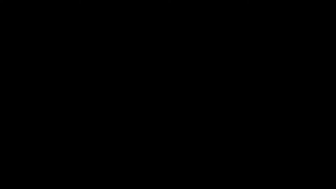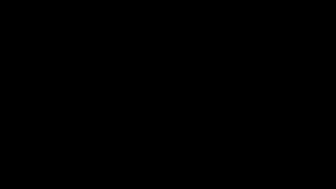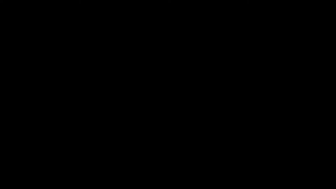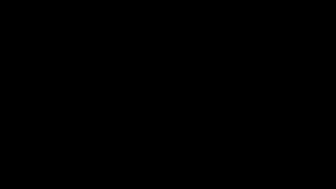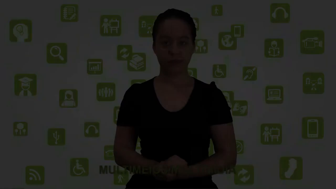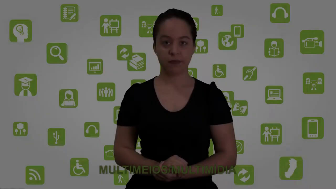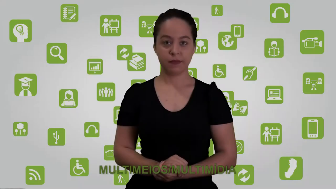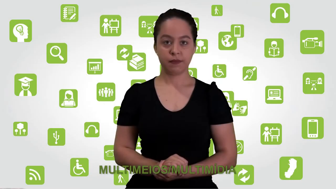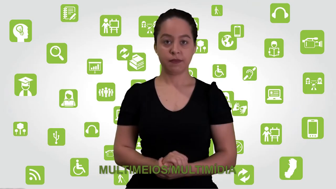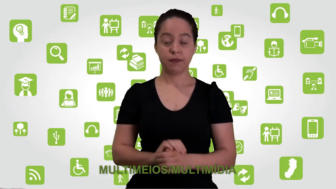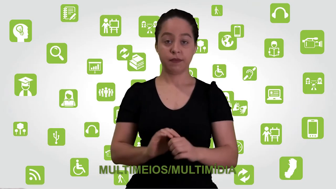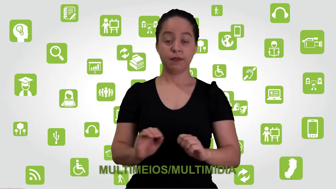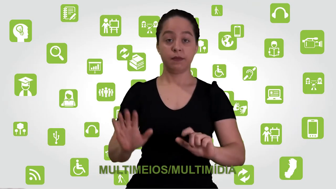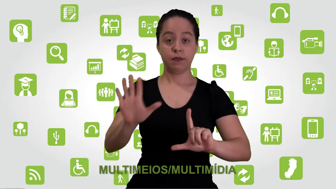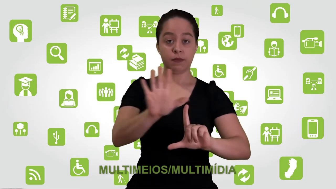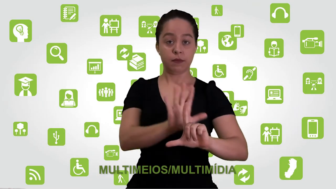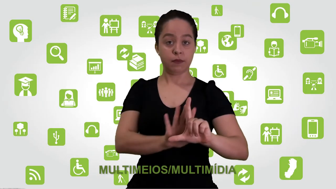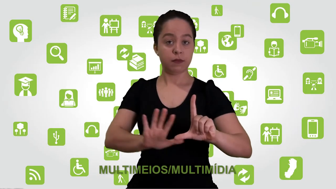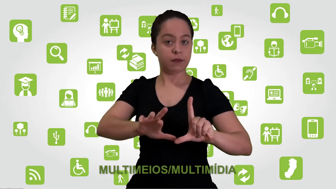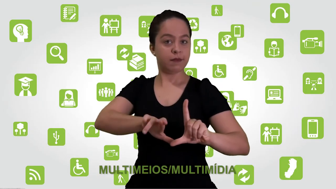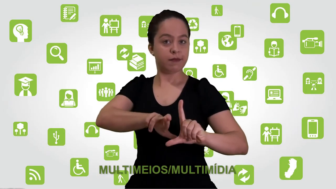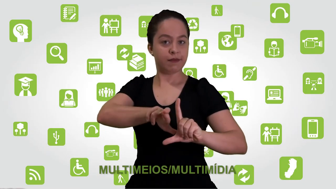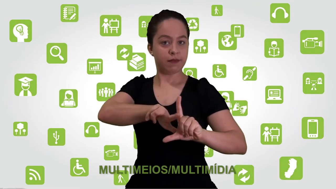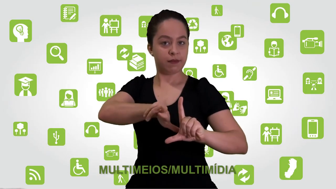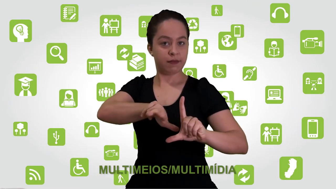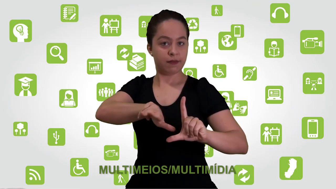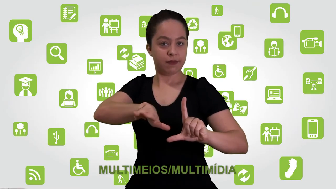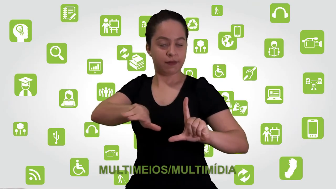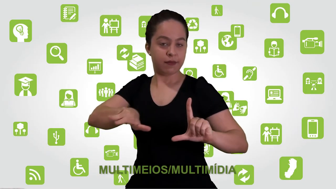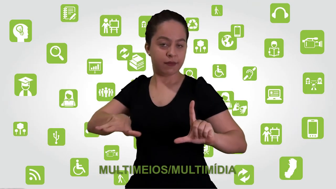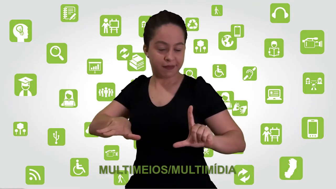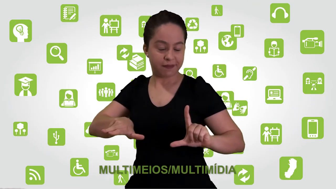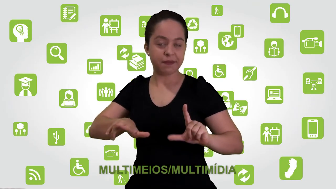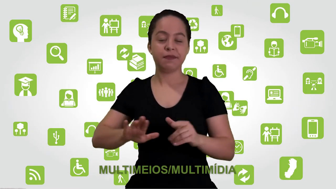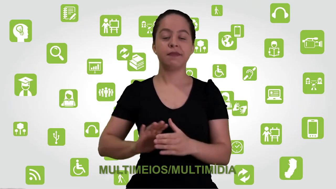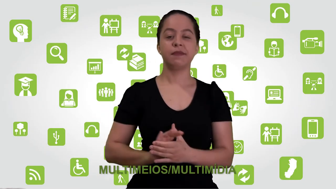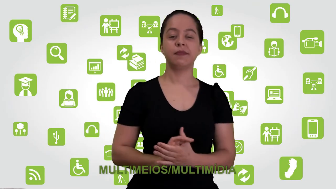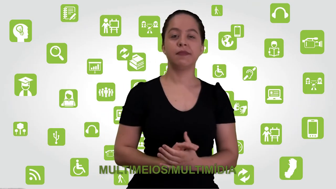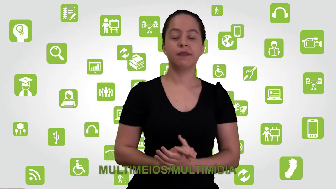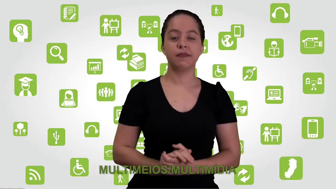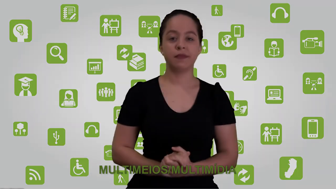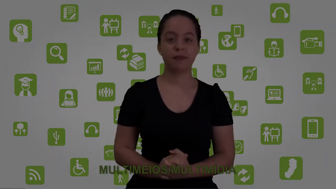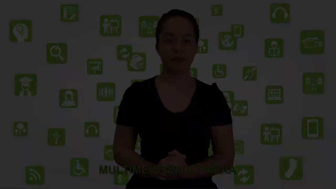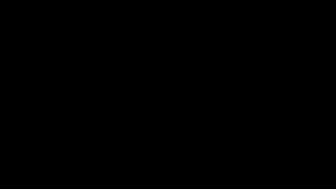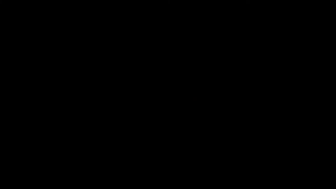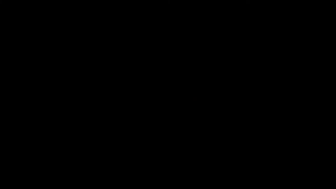Multimeios/Multimídia